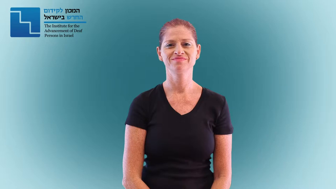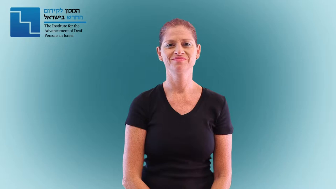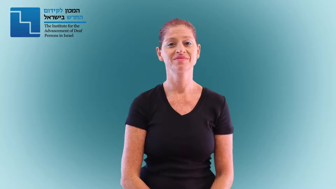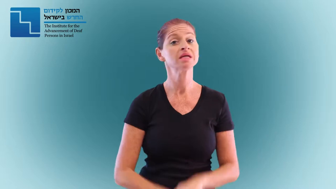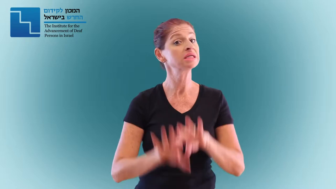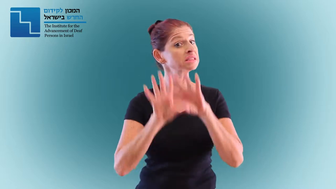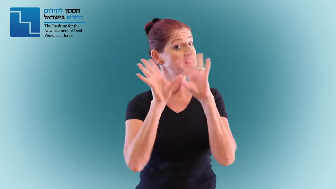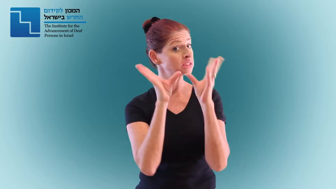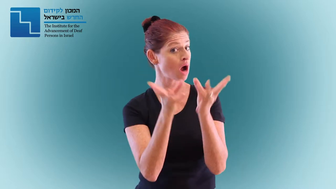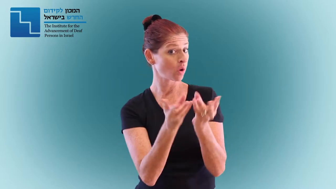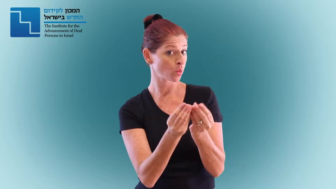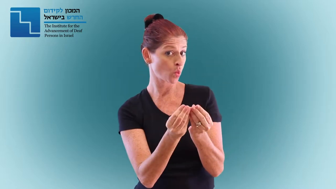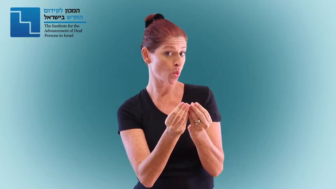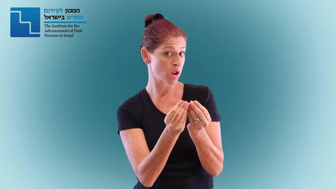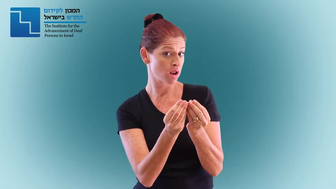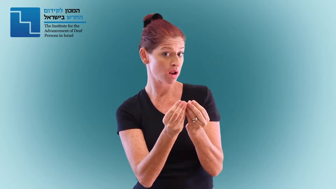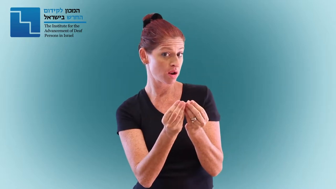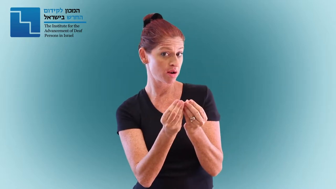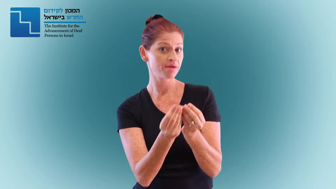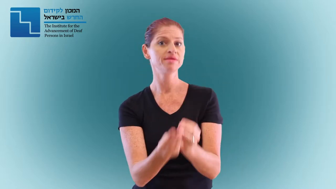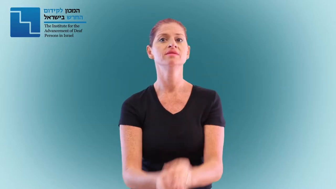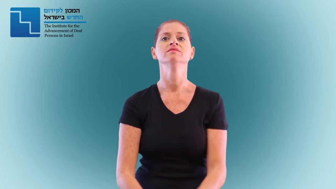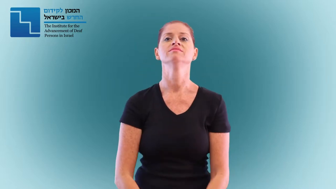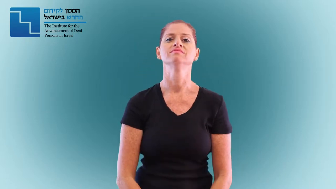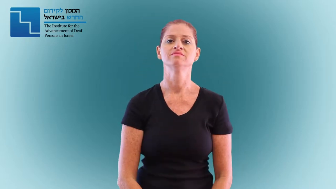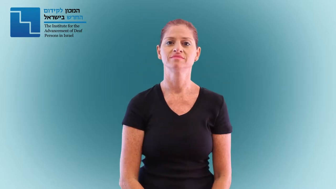סך הכול